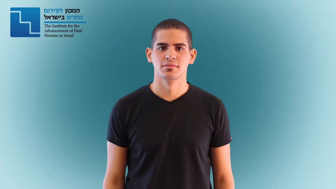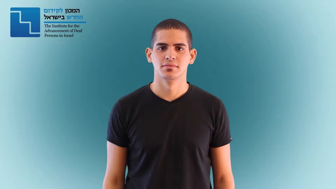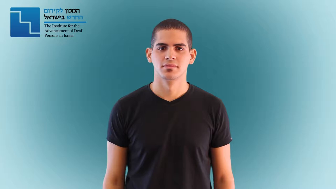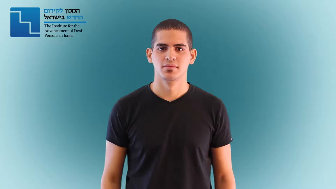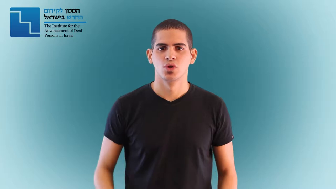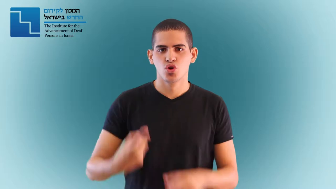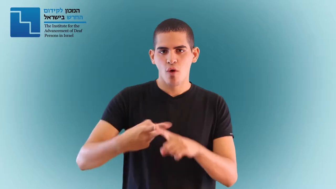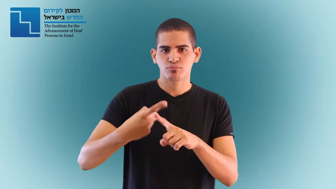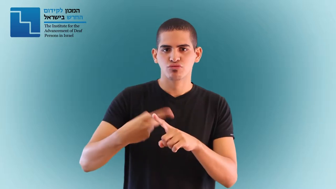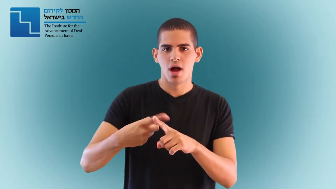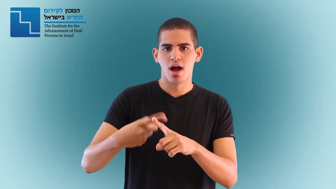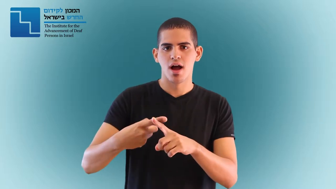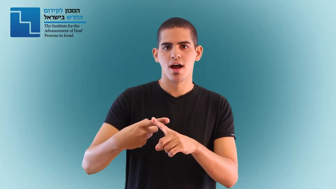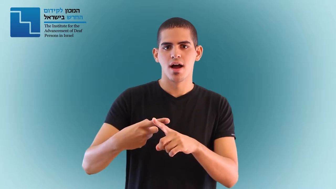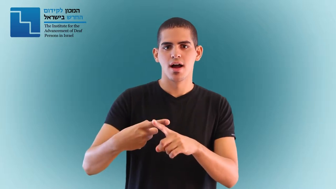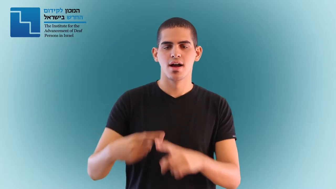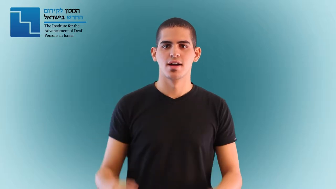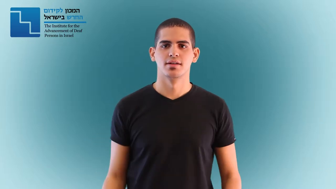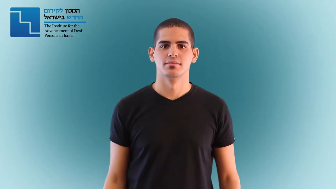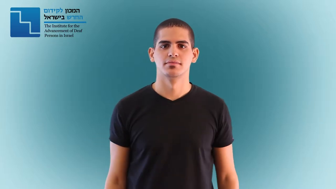קרובי משפחה